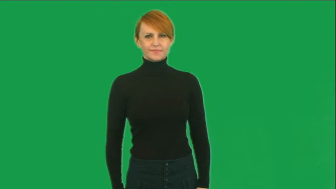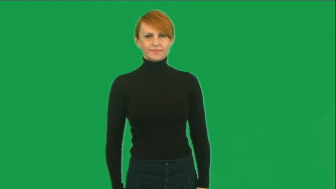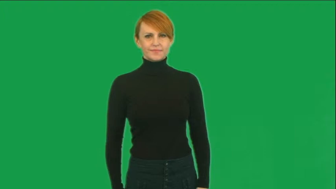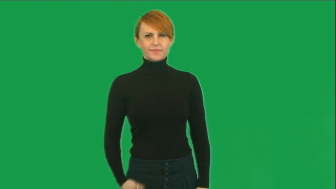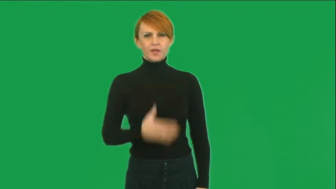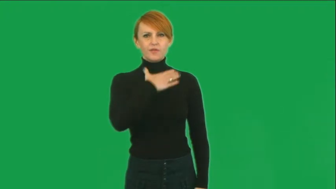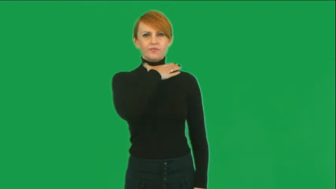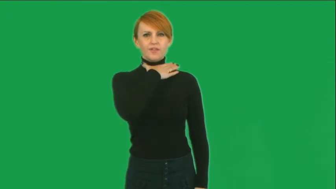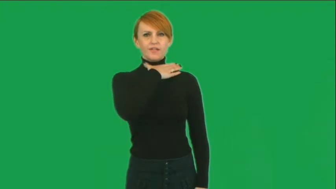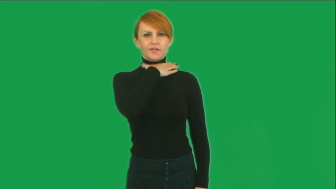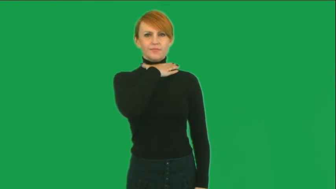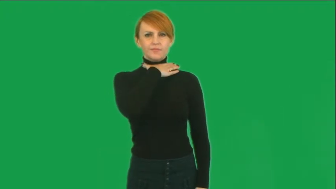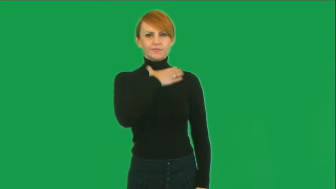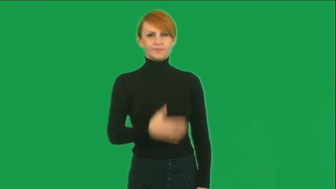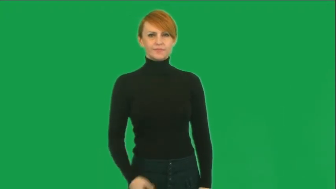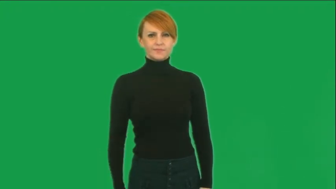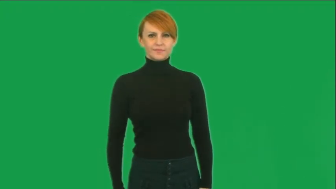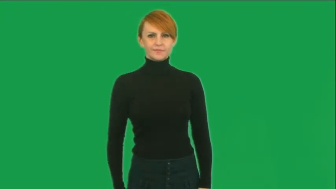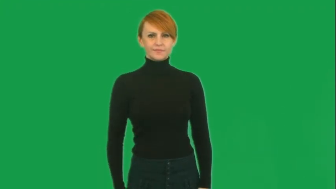wilk